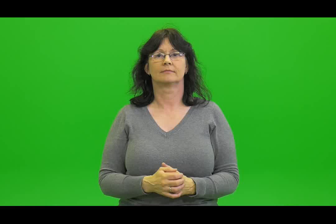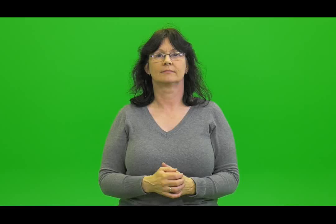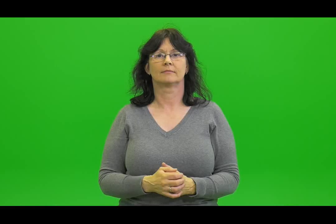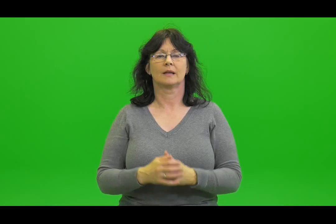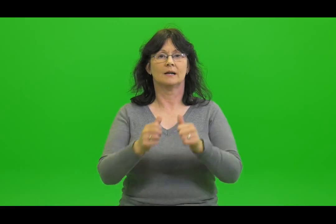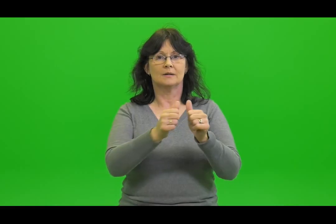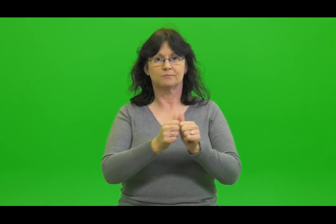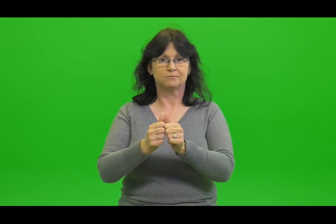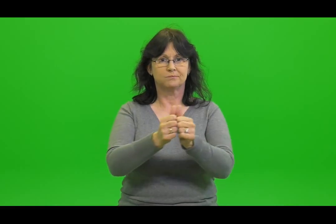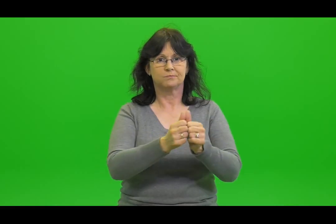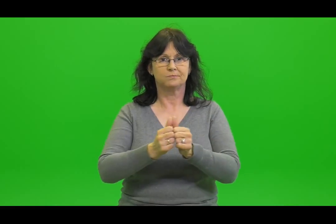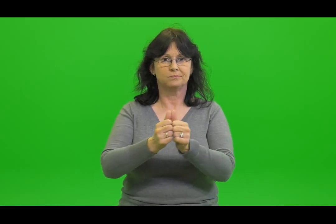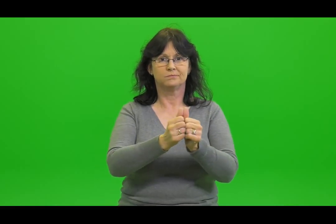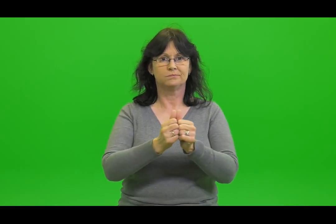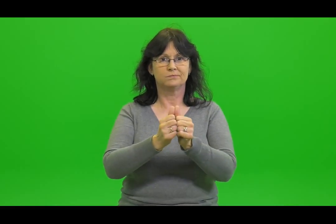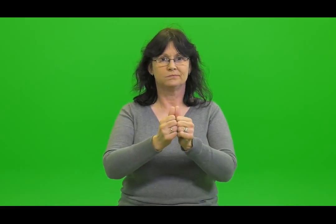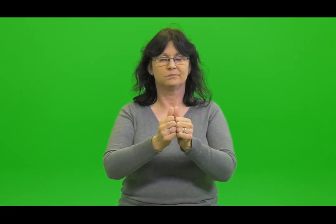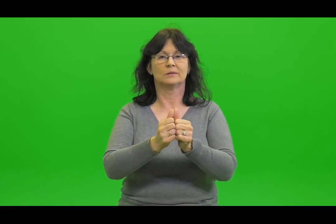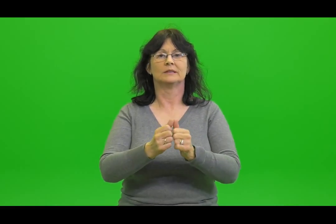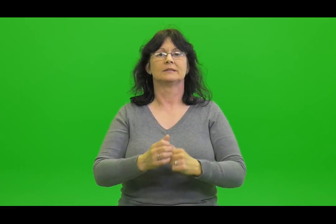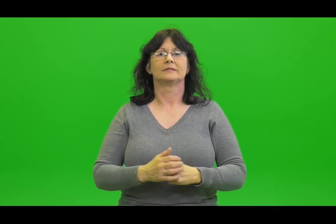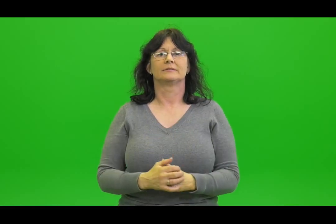Unnusti unnusta